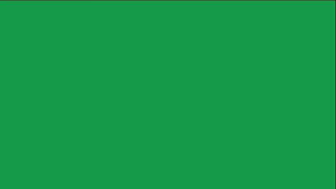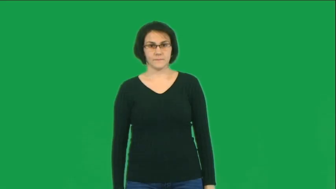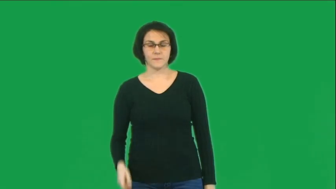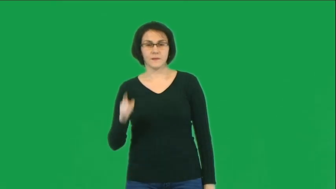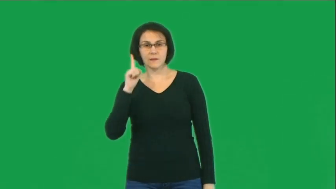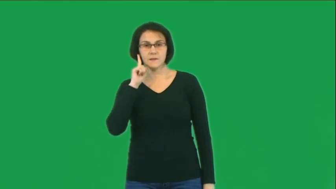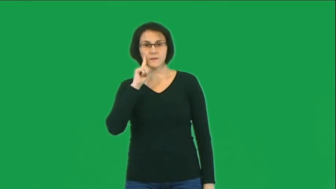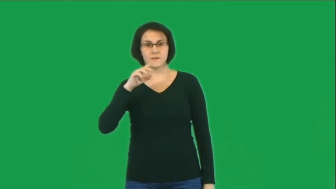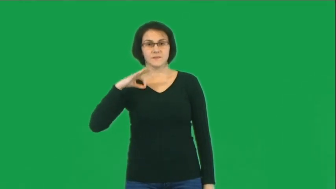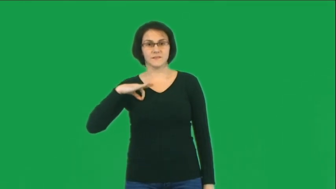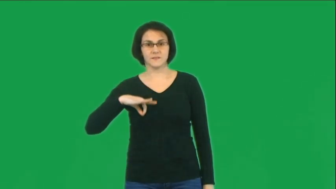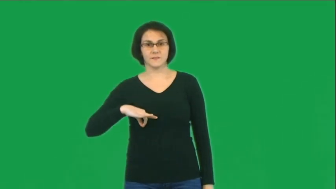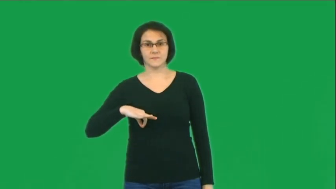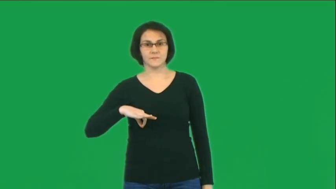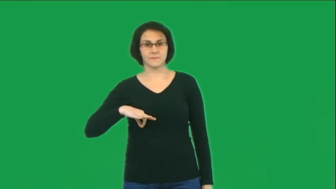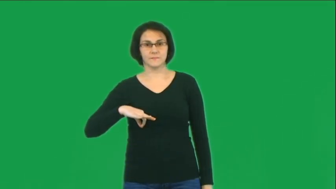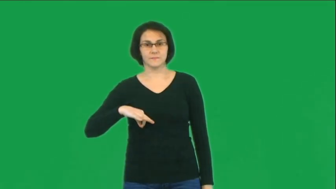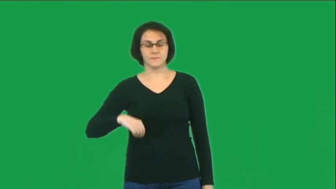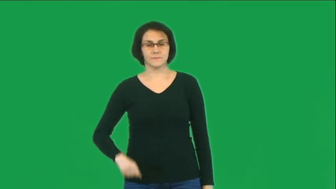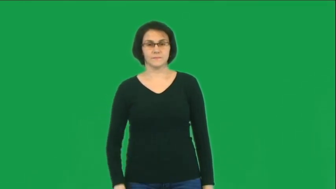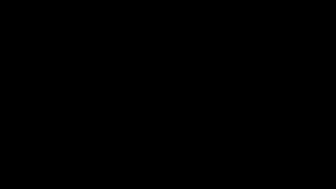syn